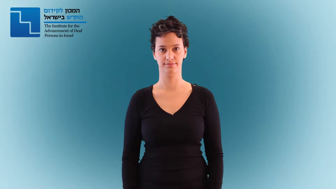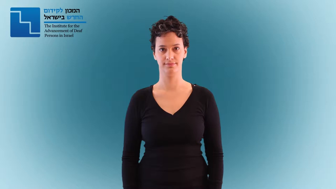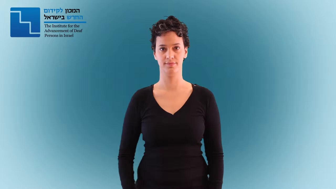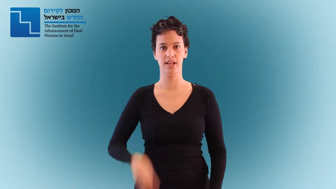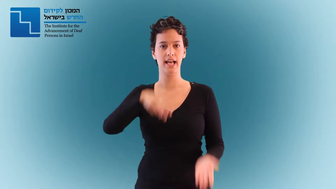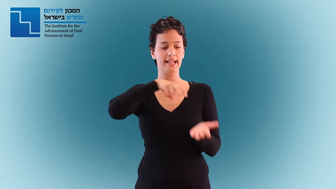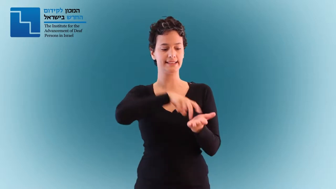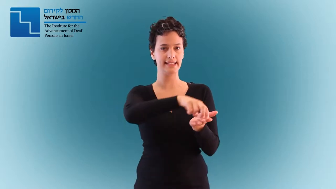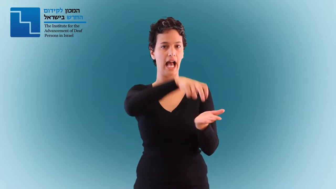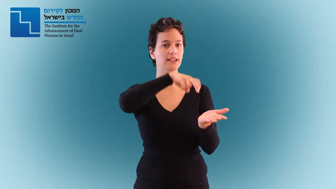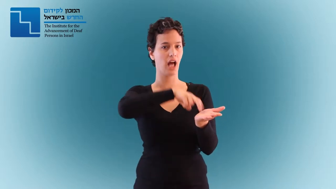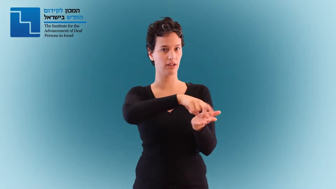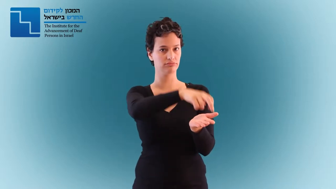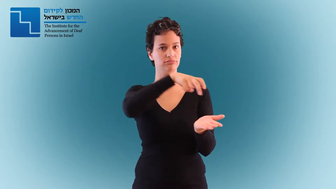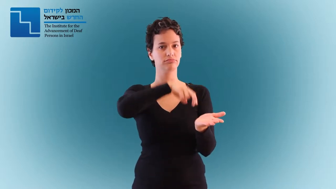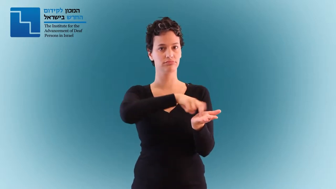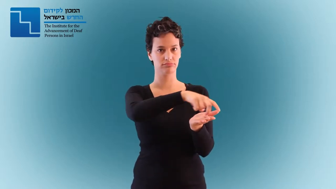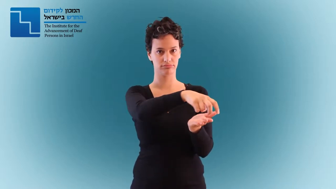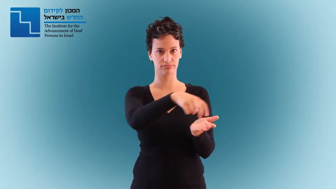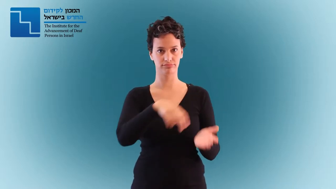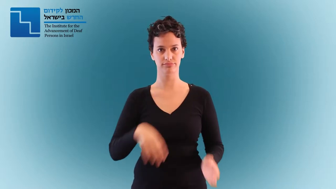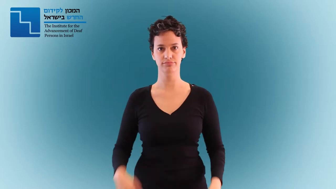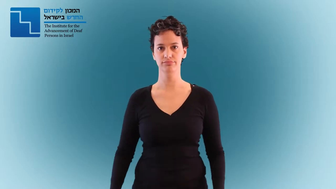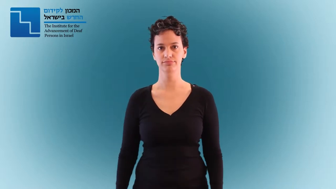צעדה